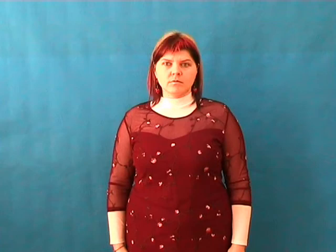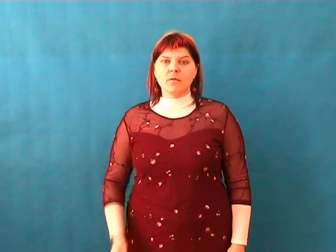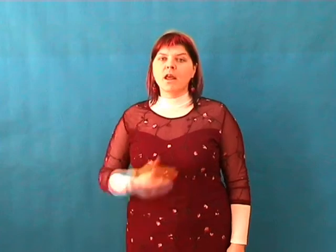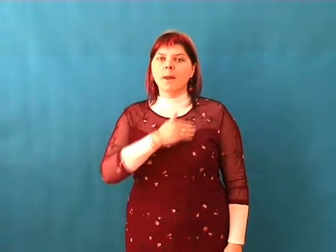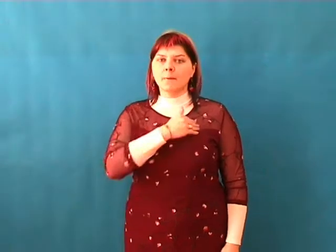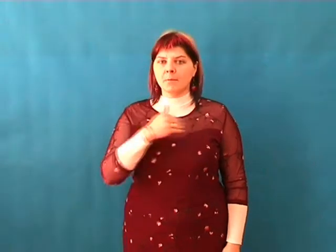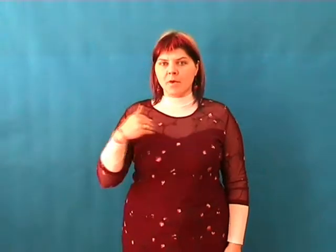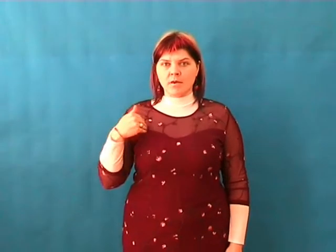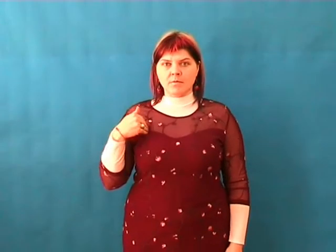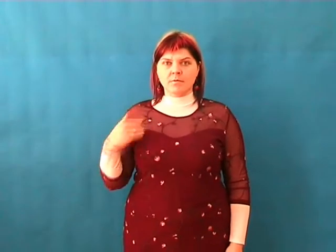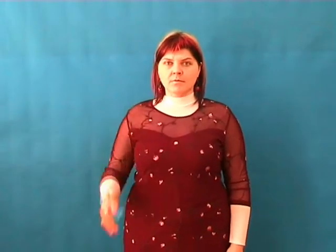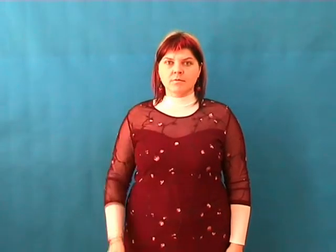my